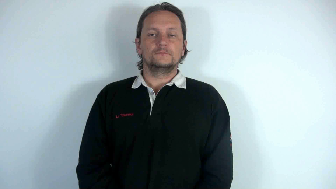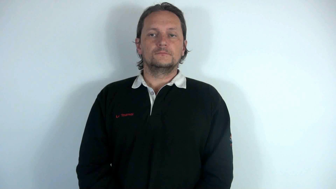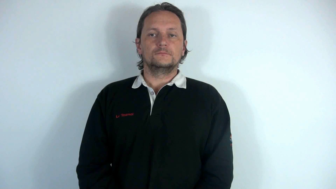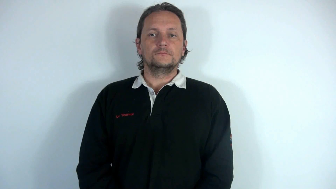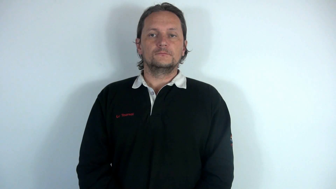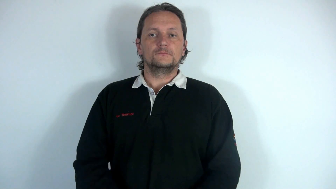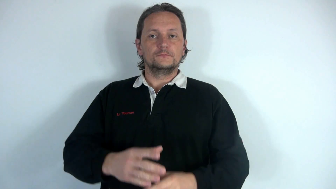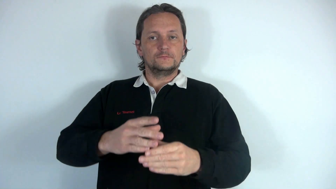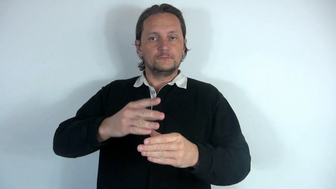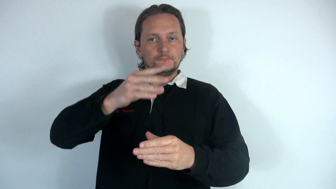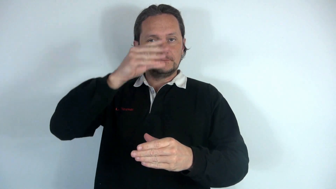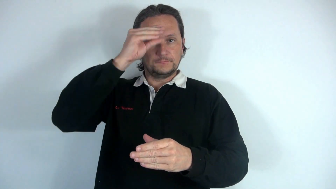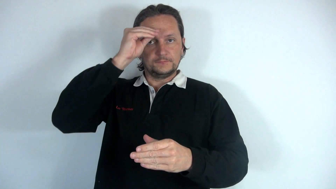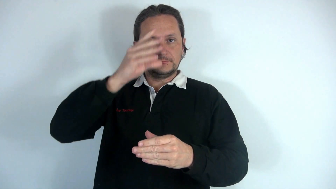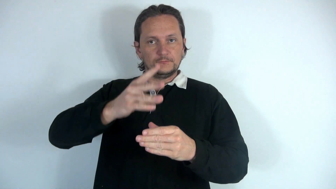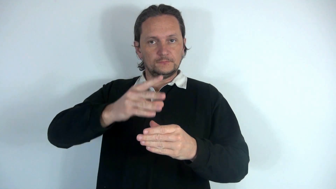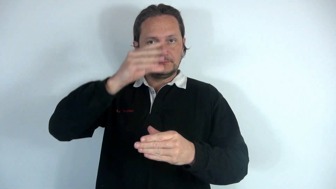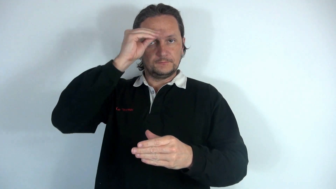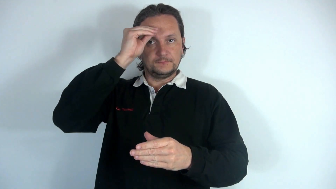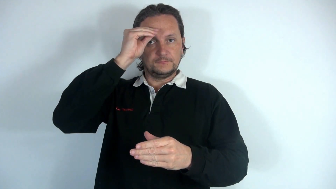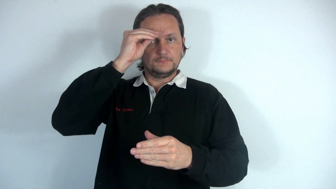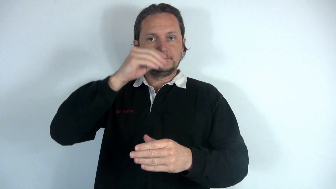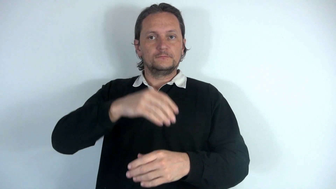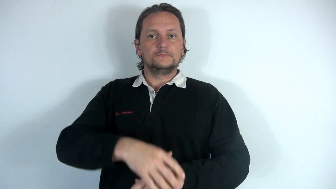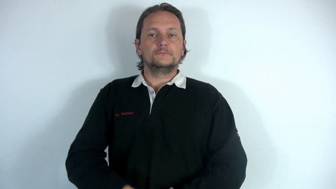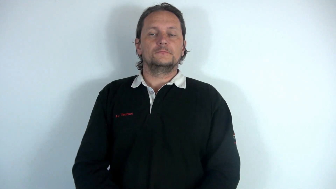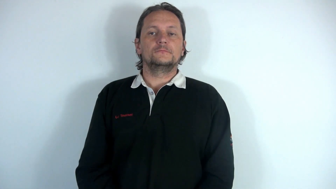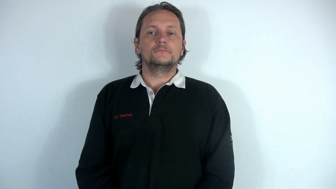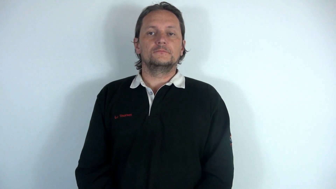Apprendre